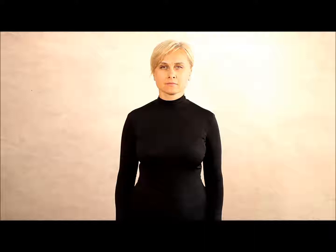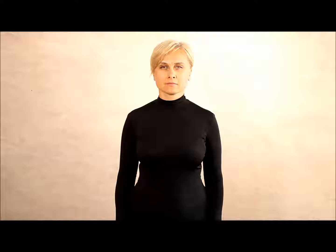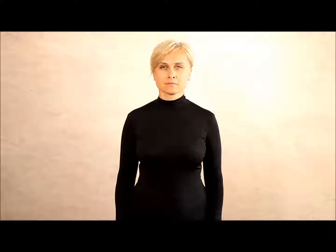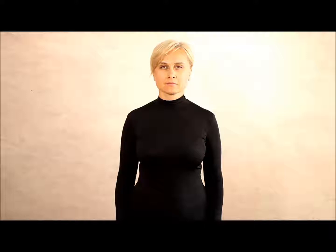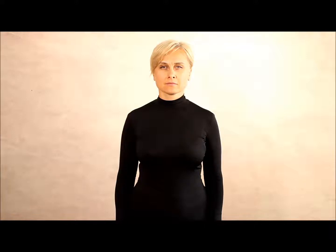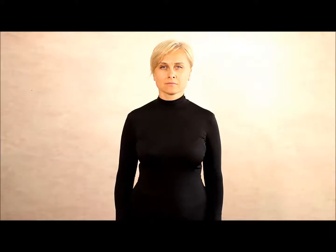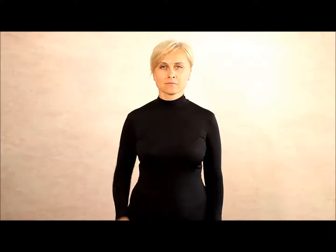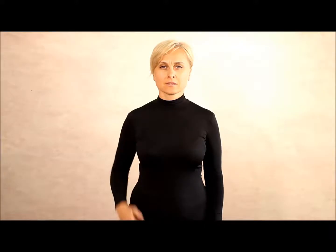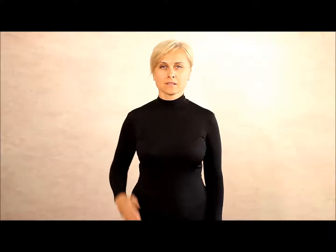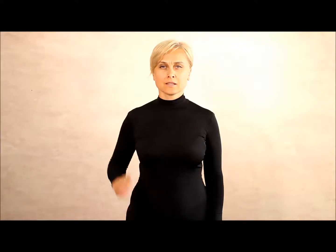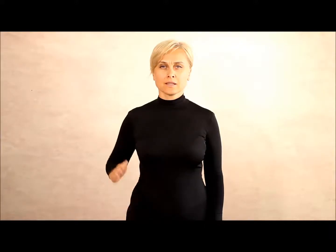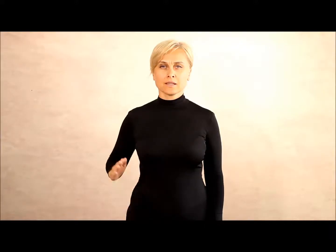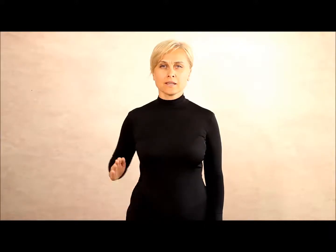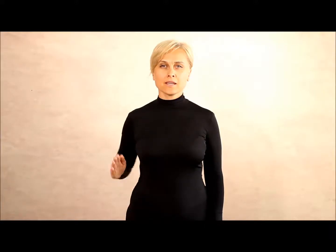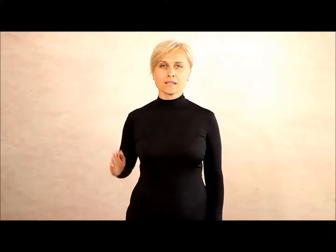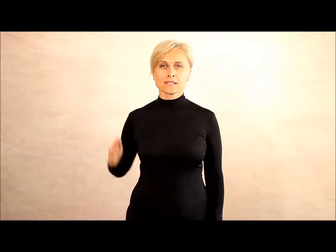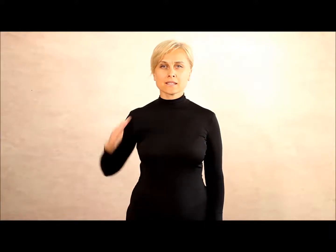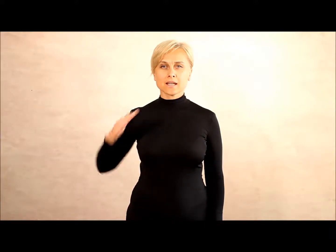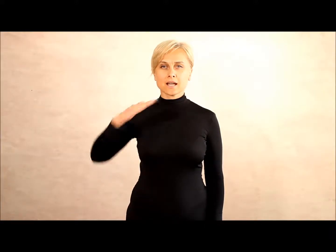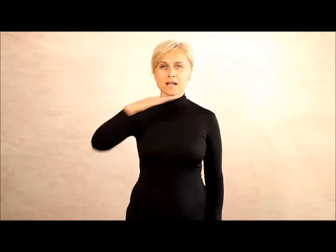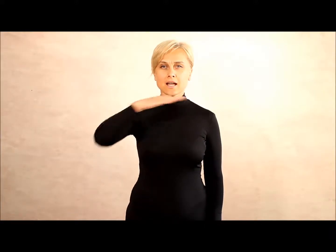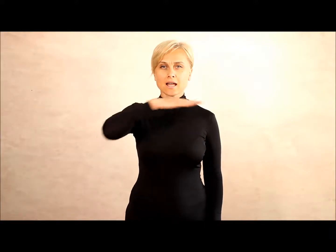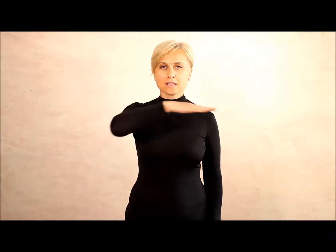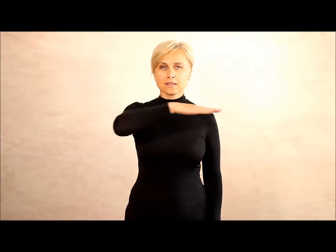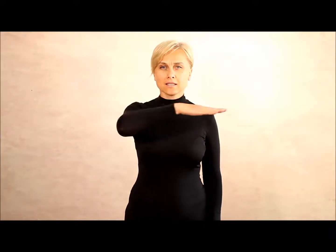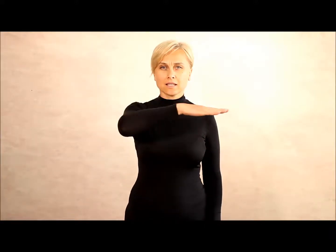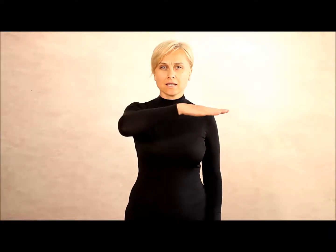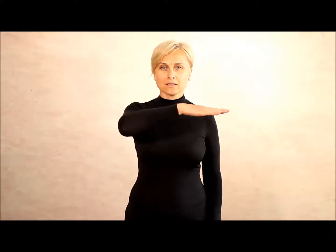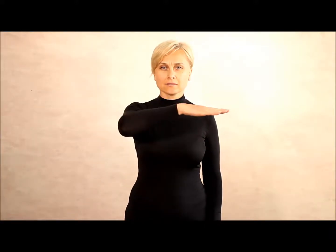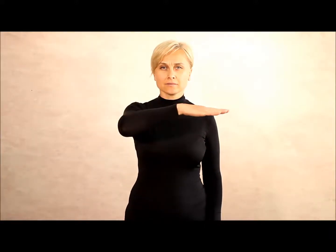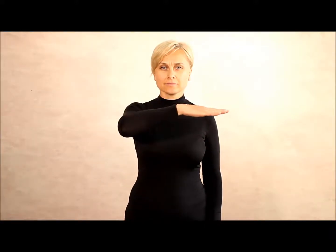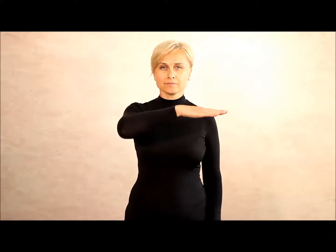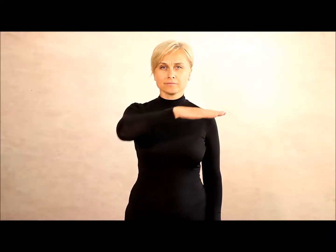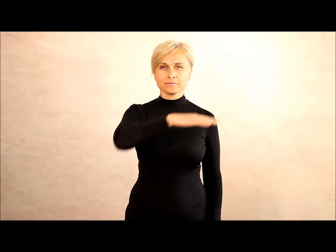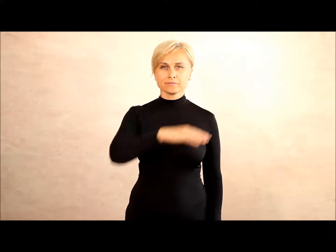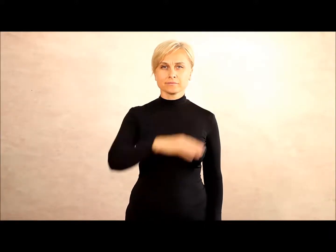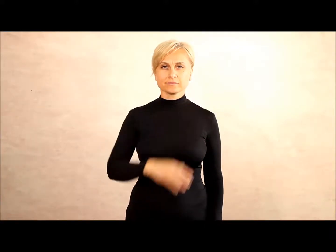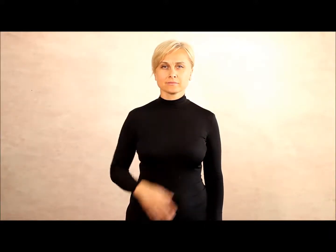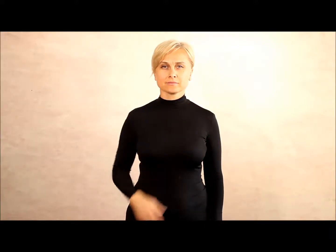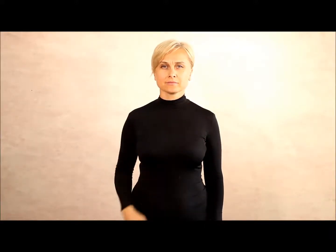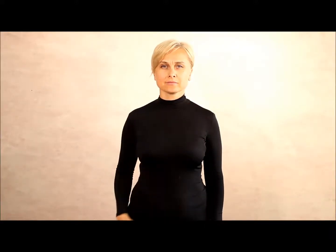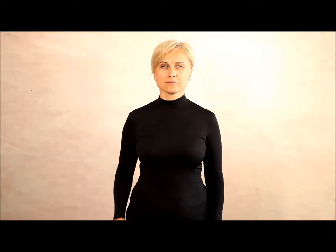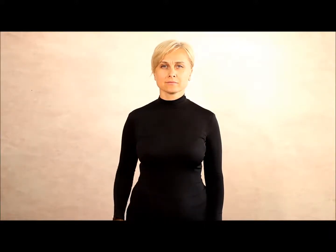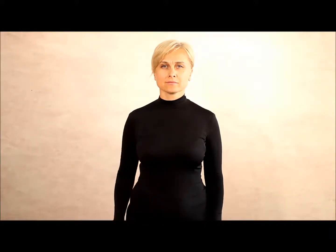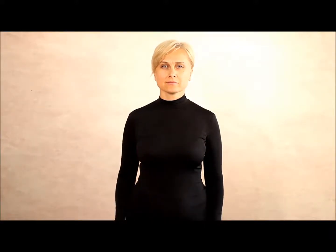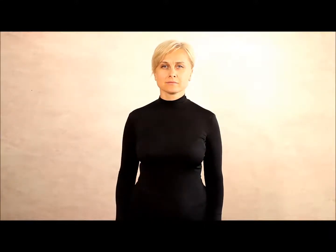Estacadă